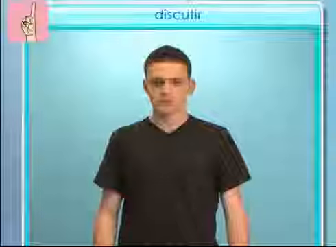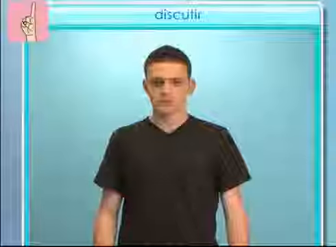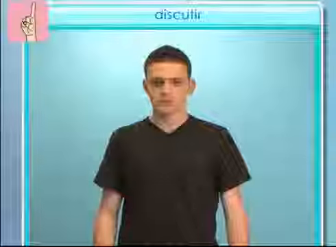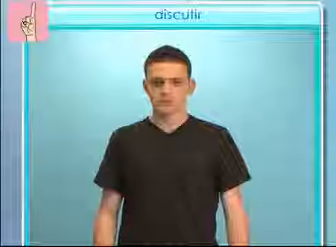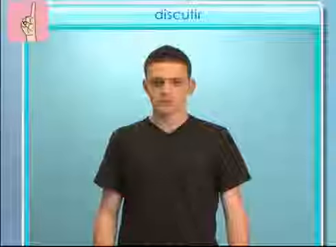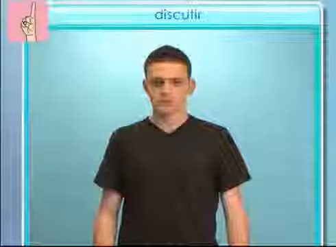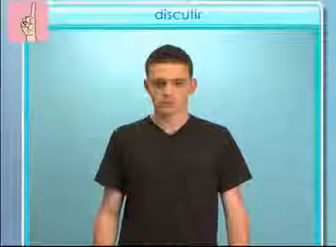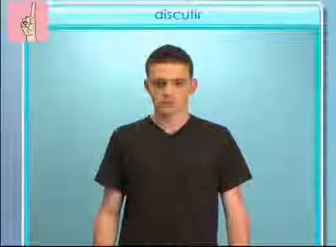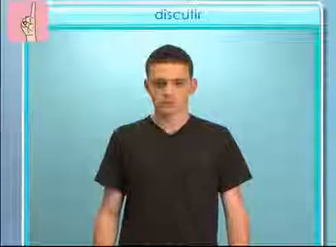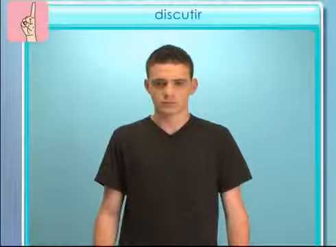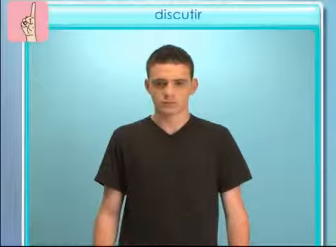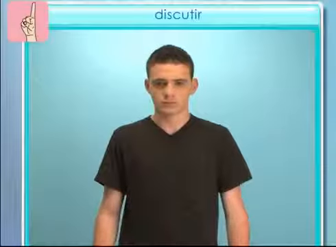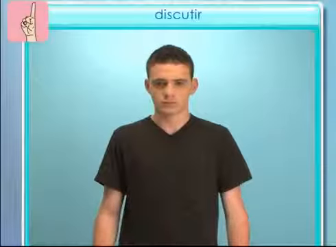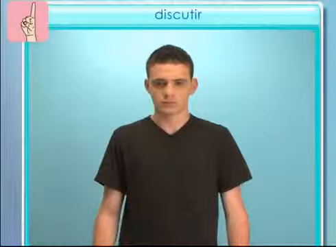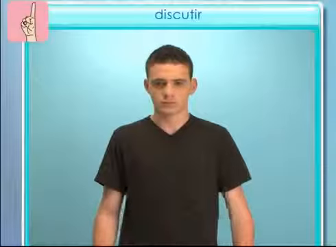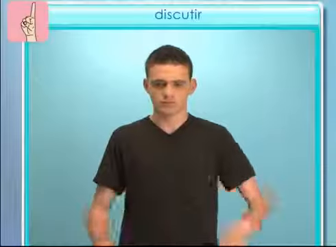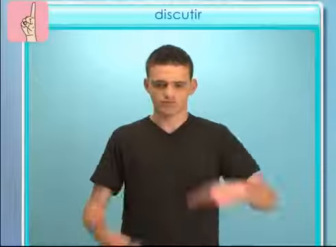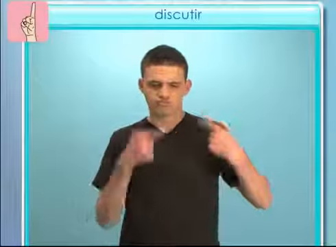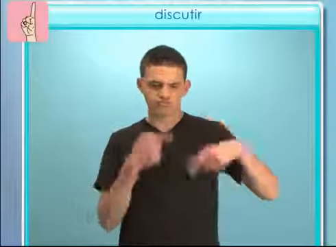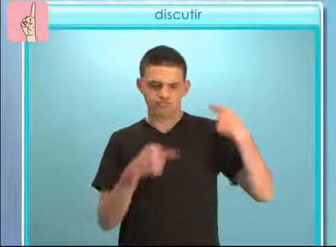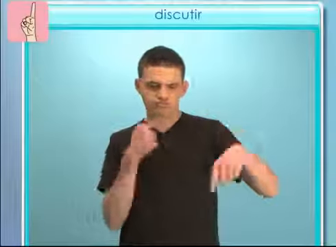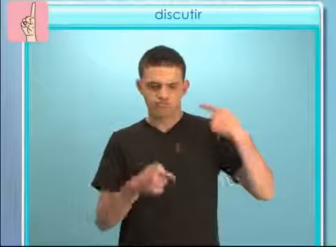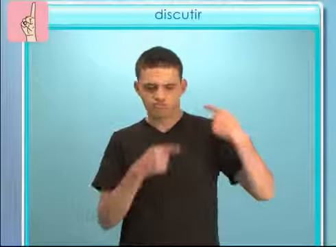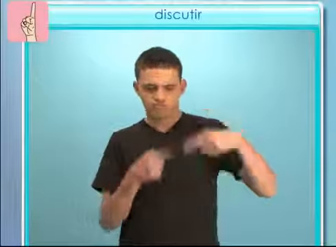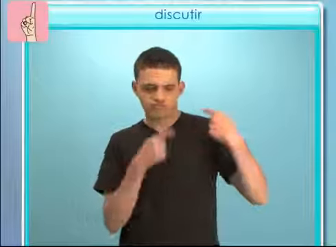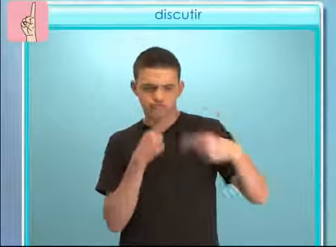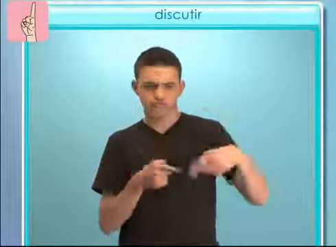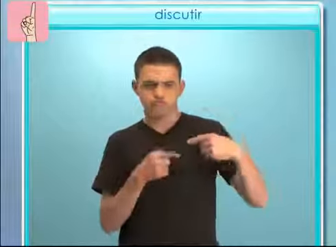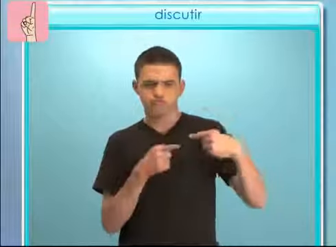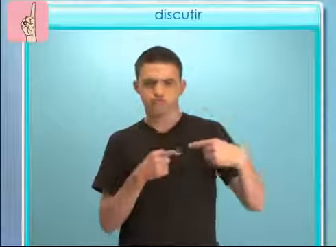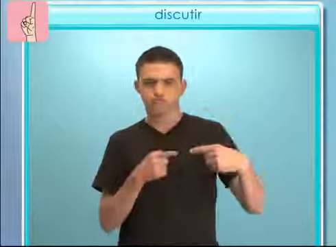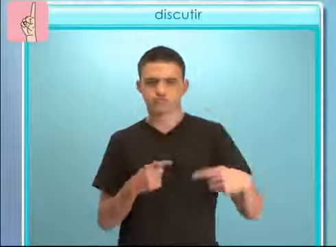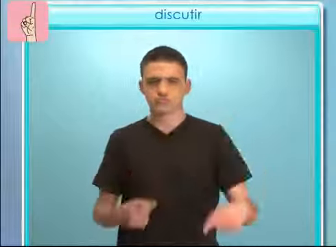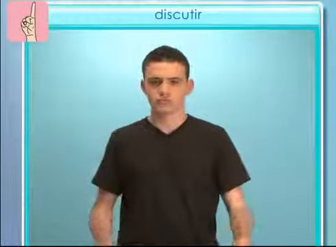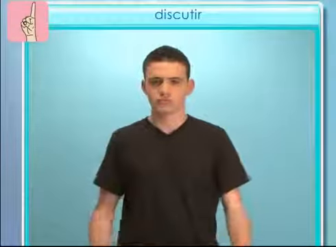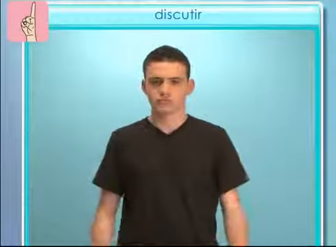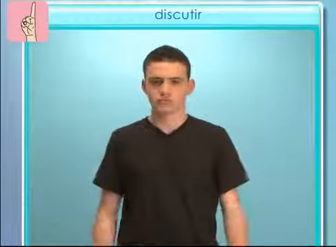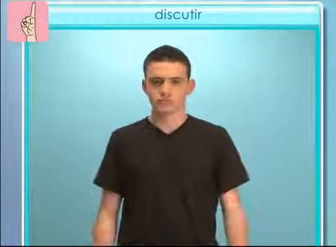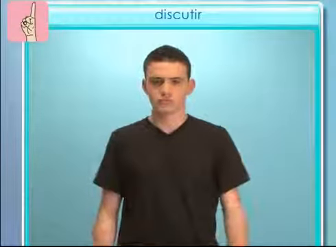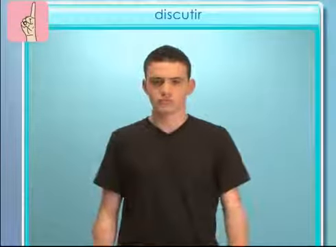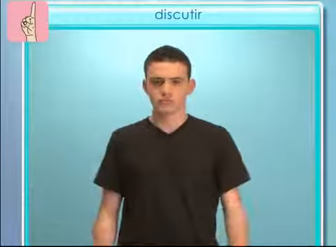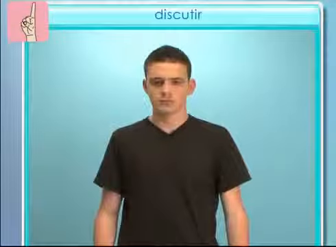DISCUTIR